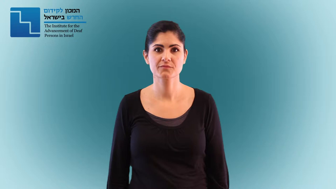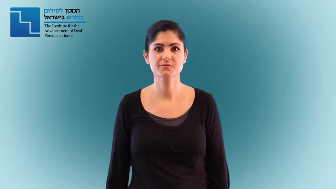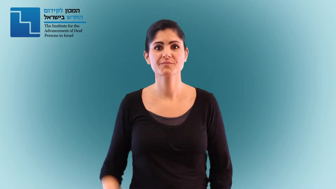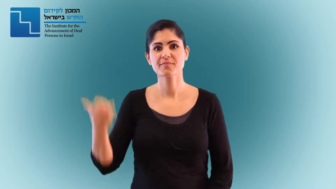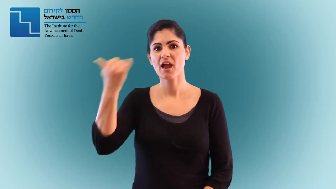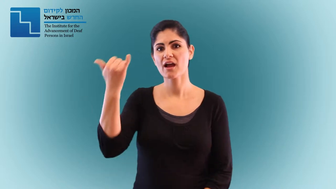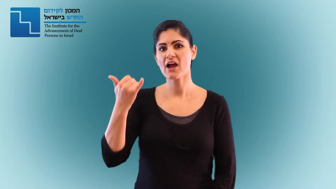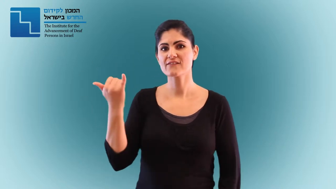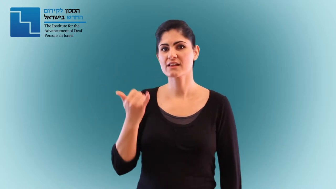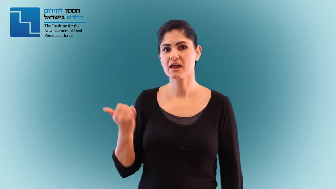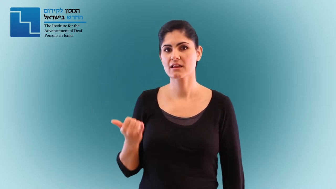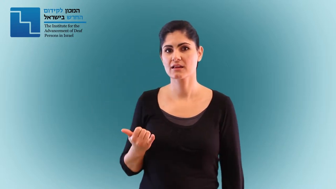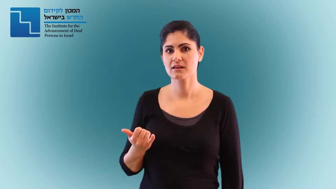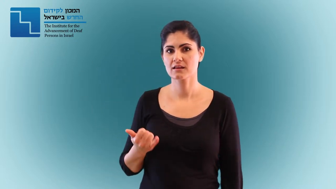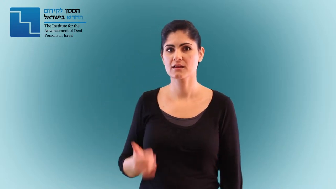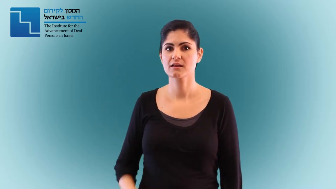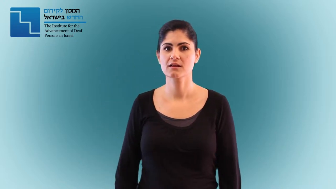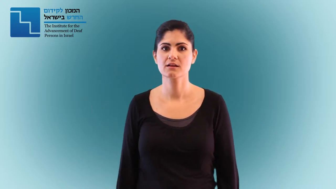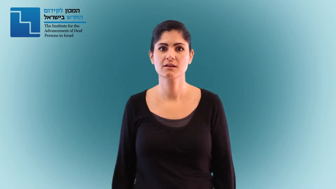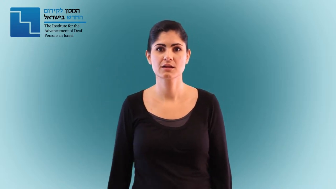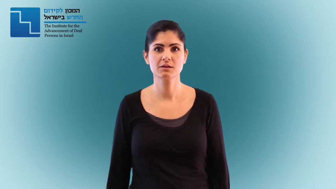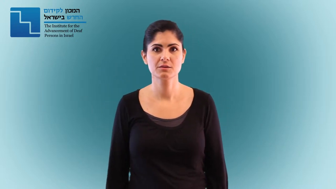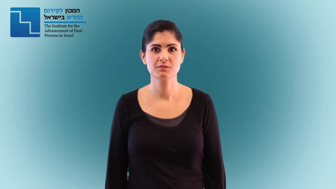גרפיקאי